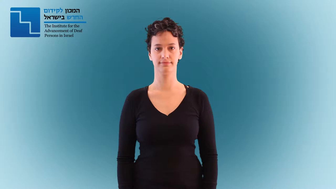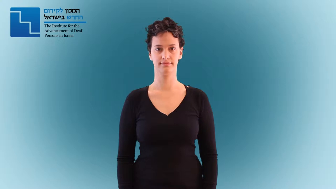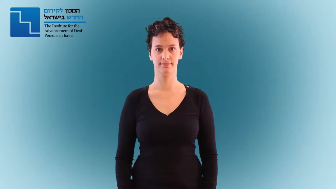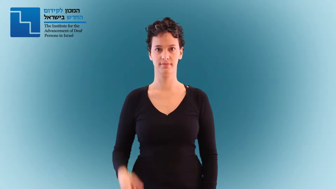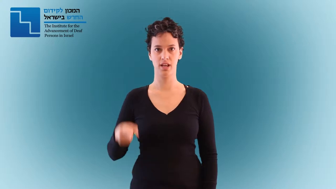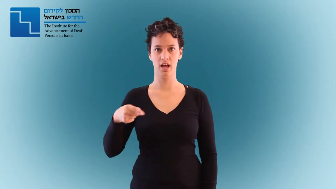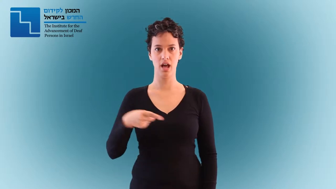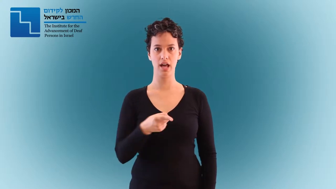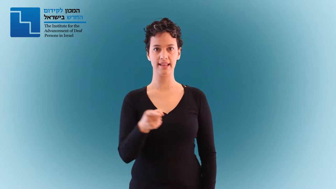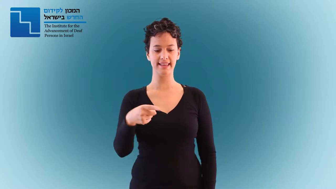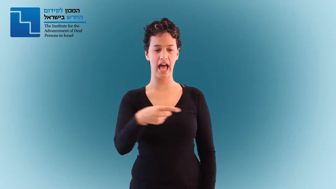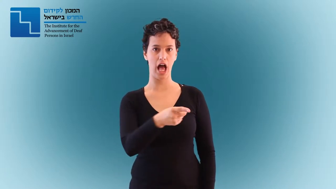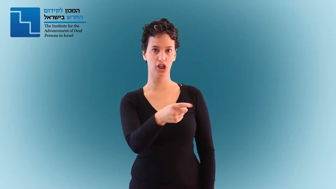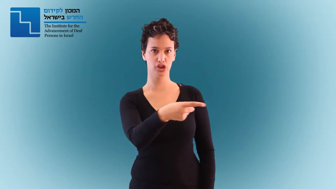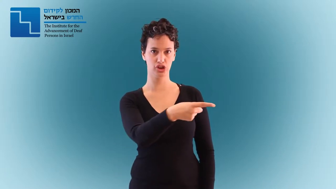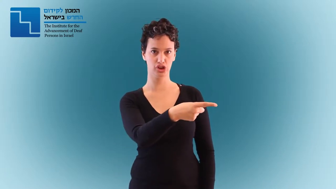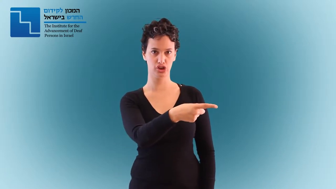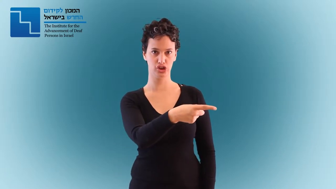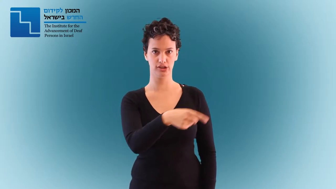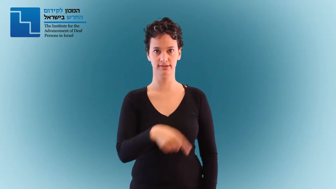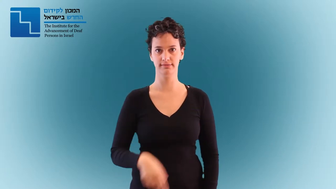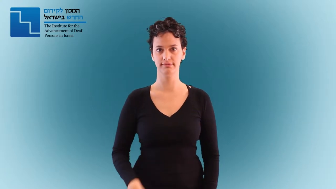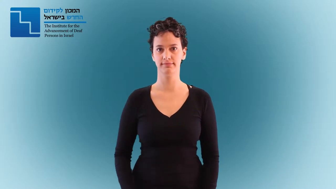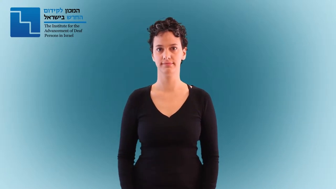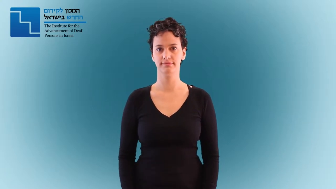נחש